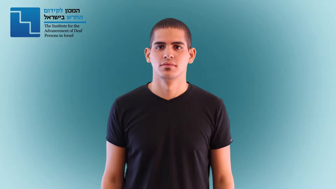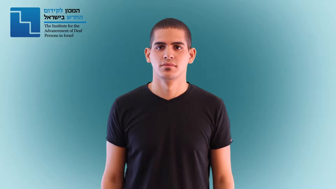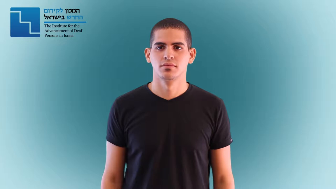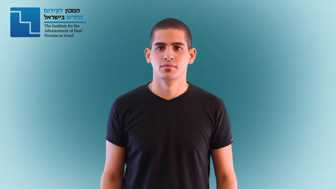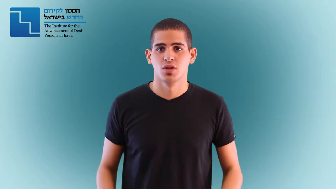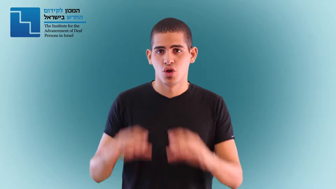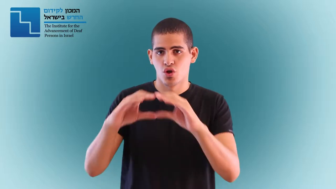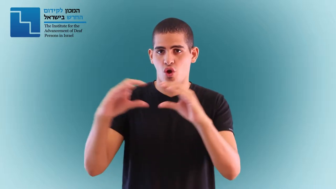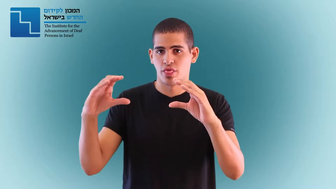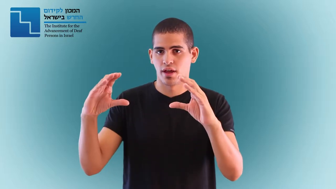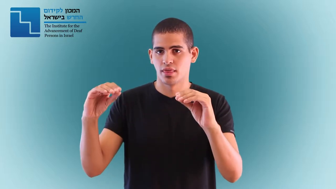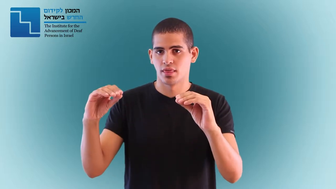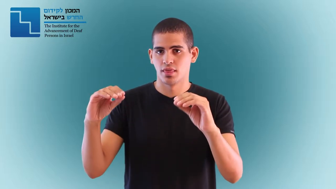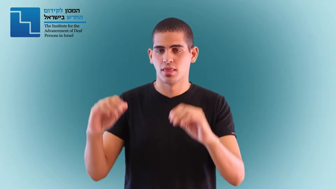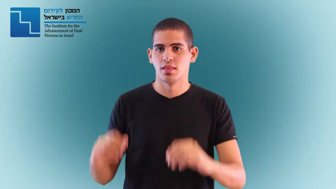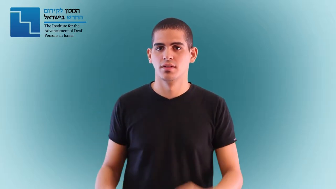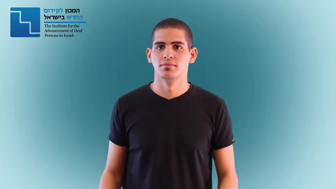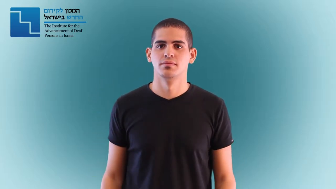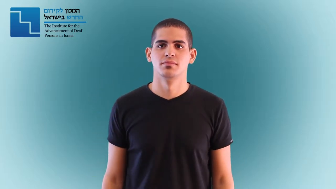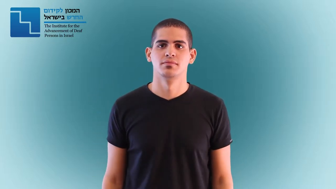כונן